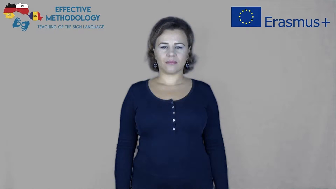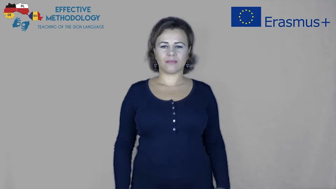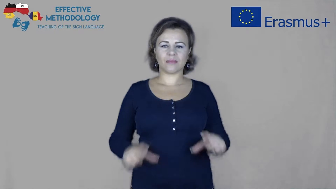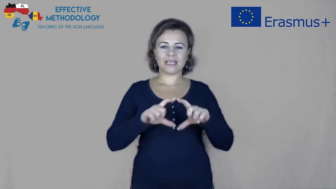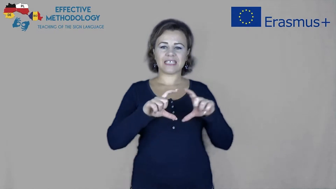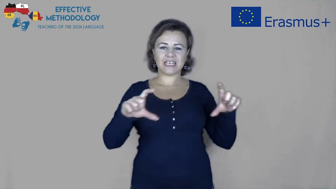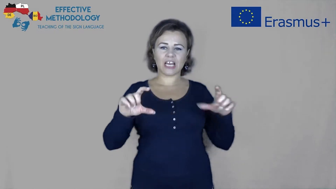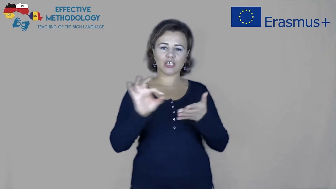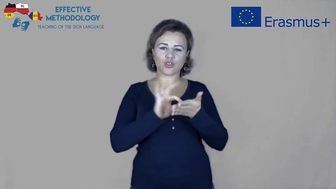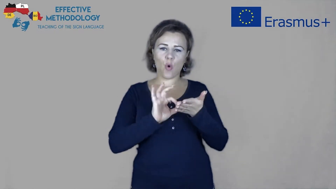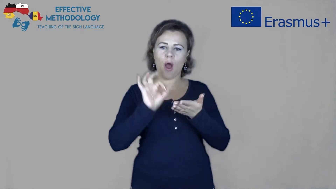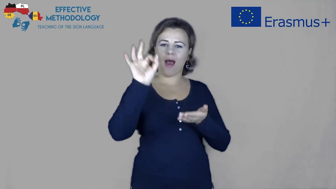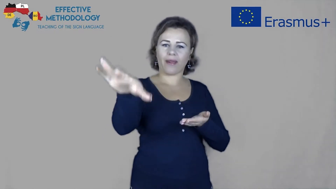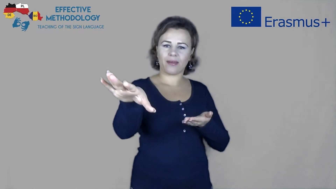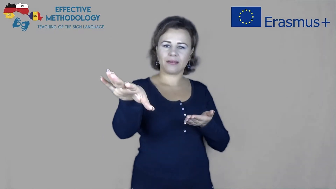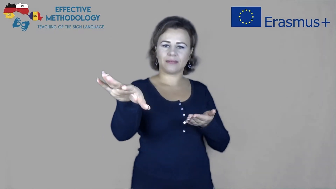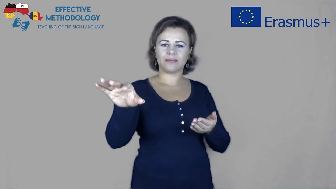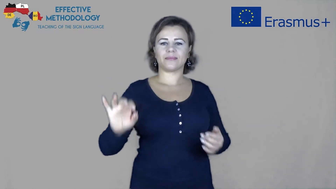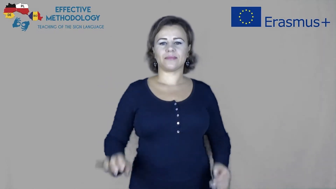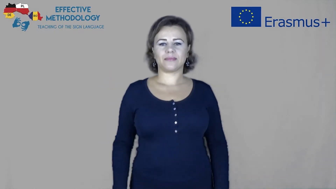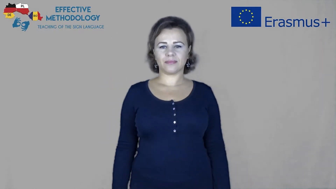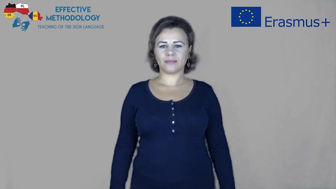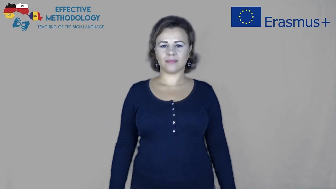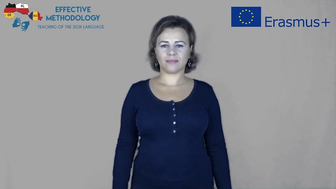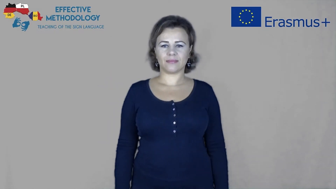Scrisoare